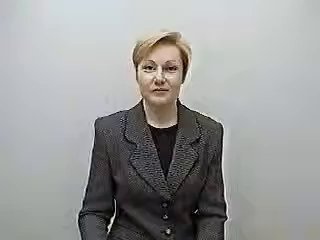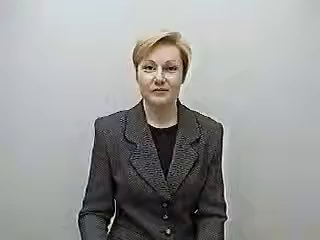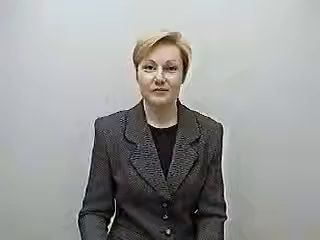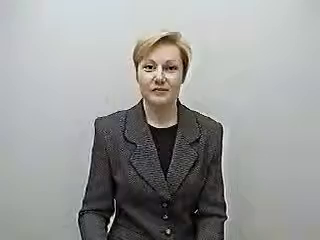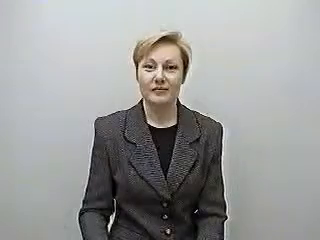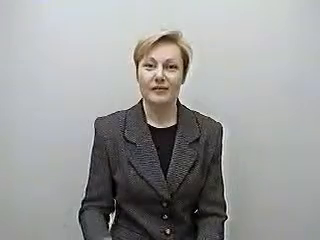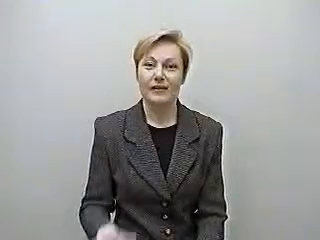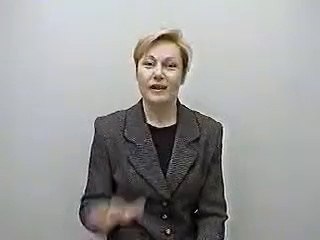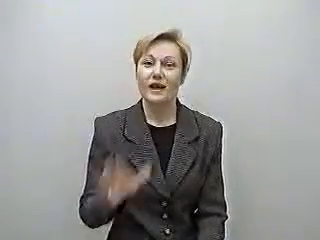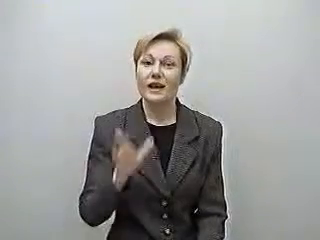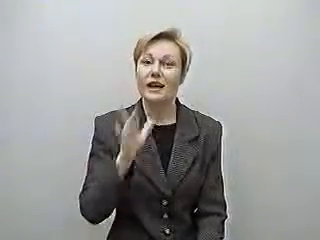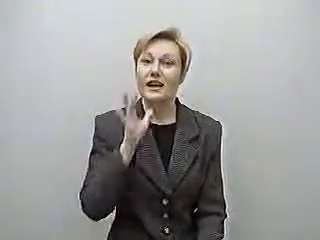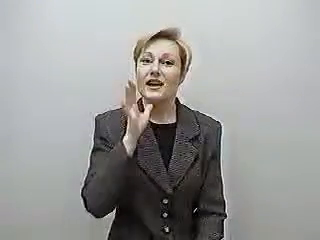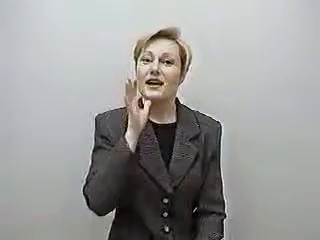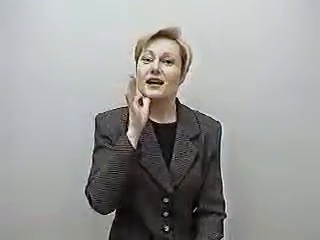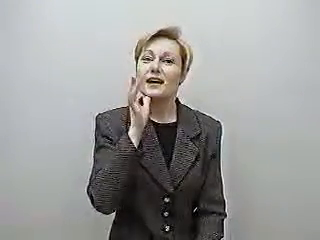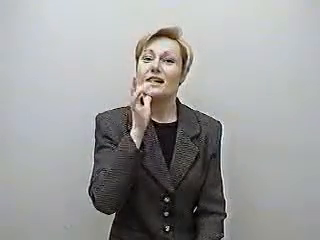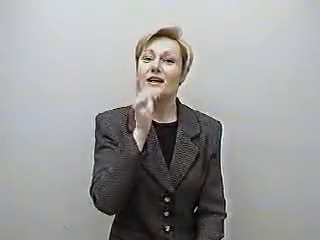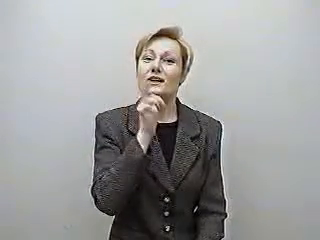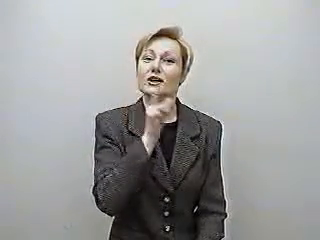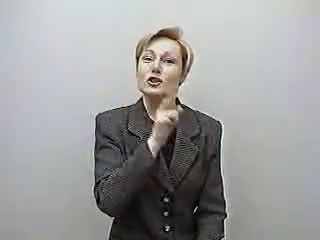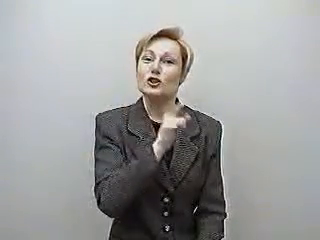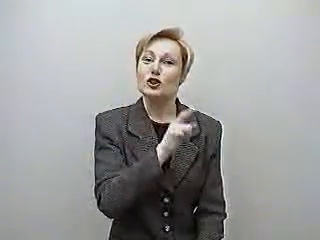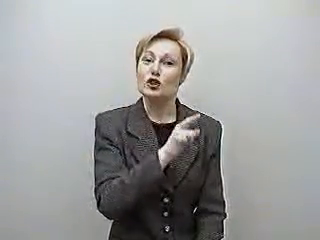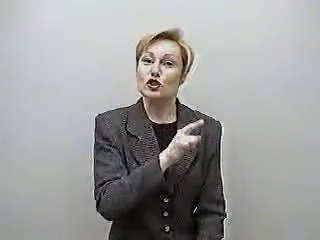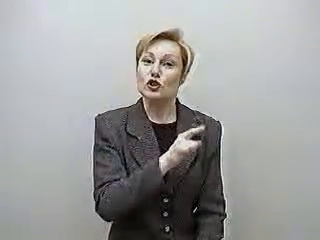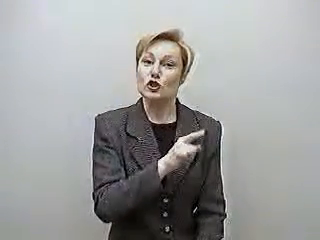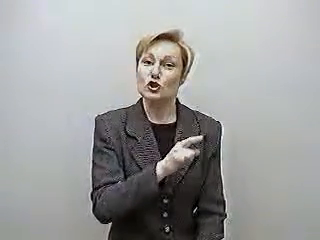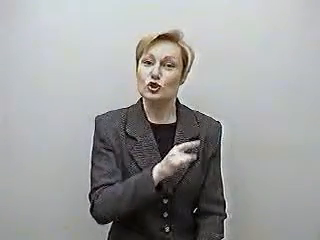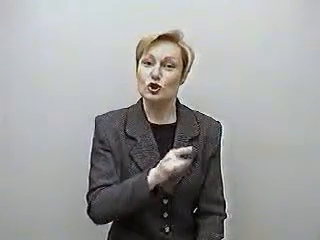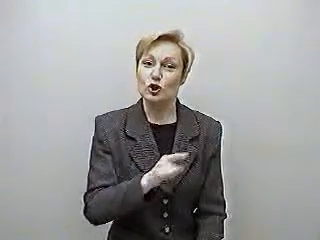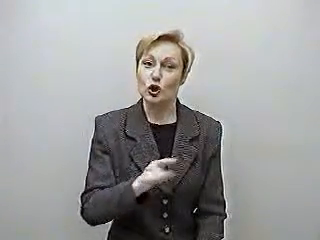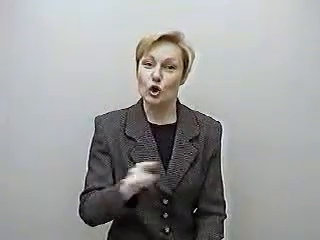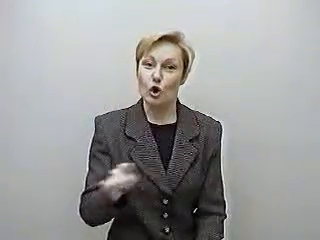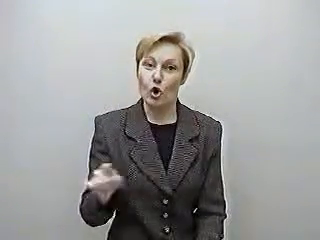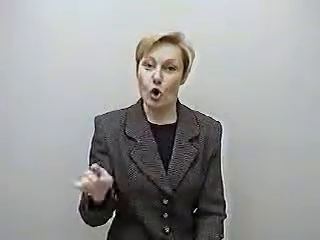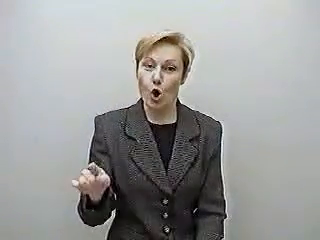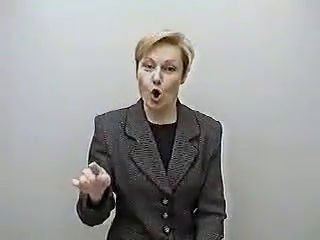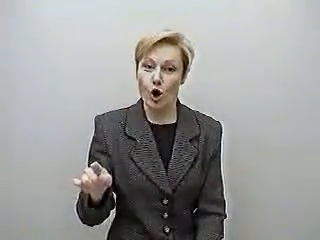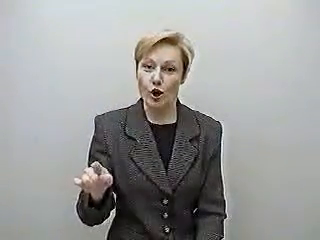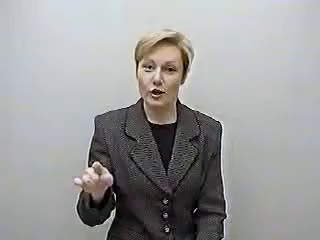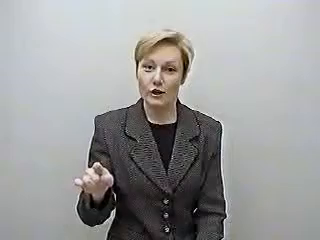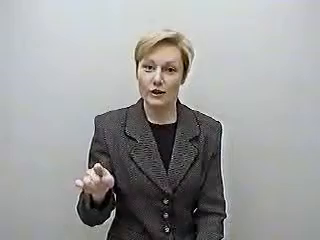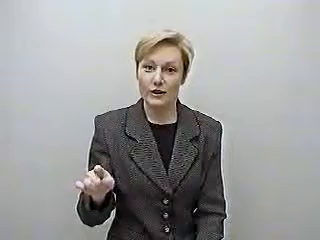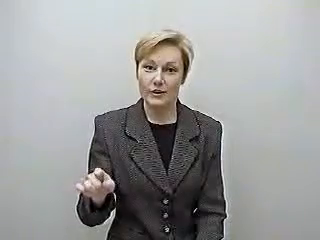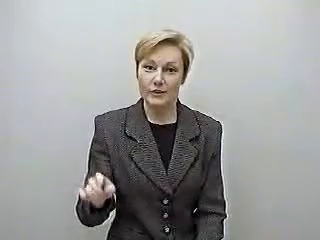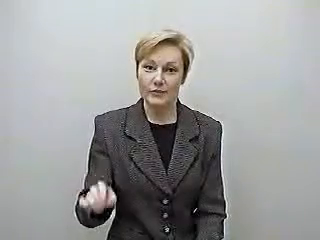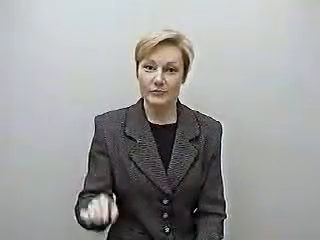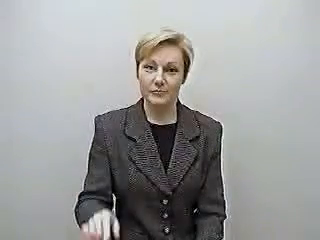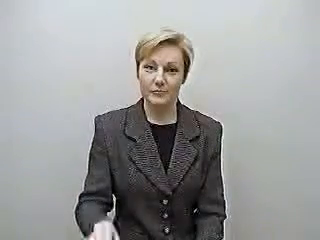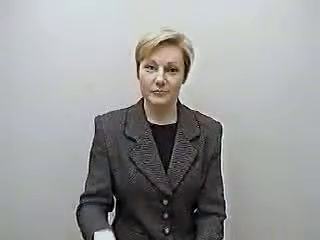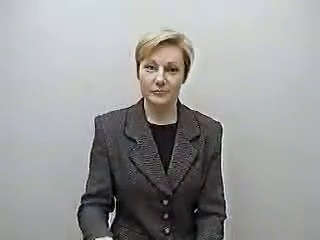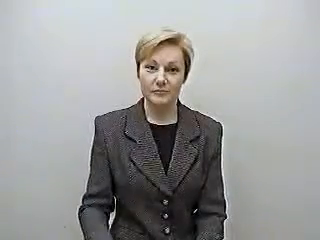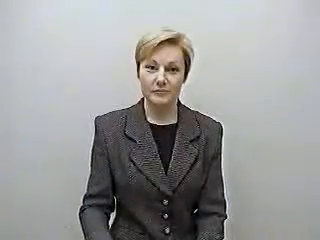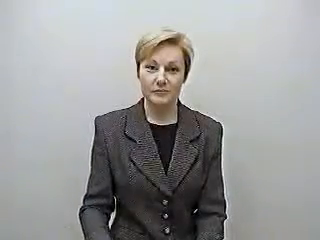срок